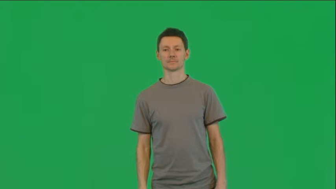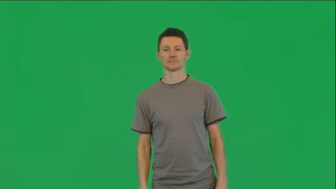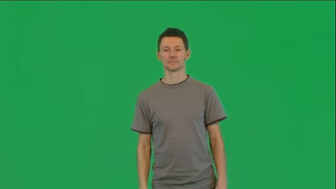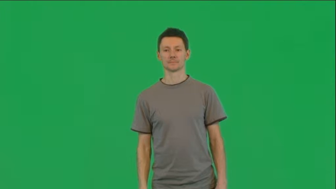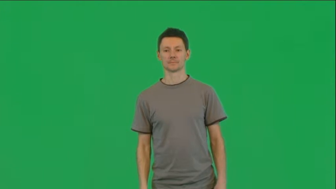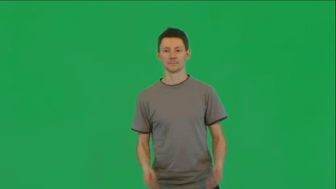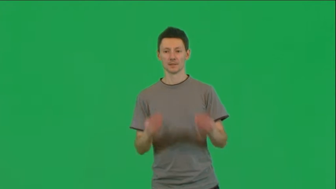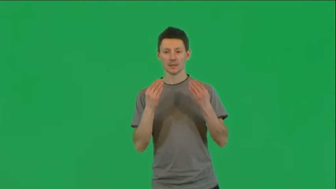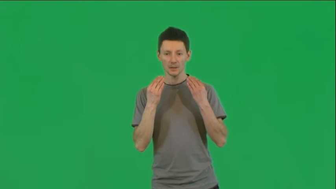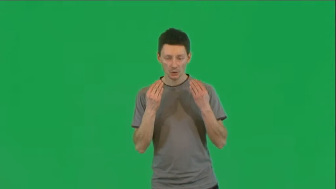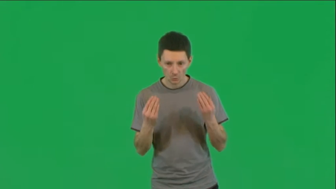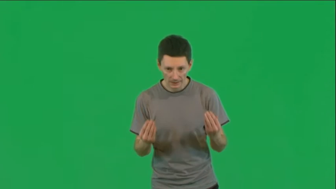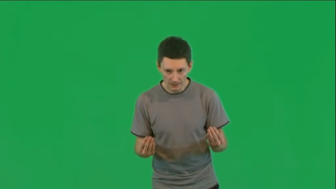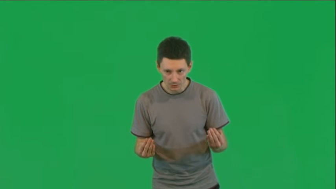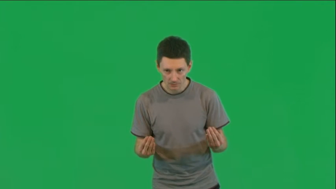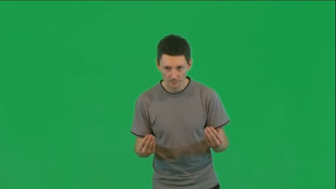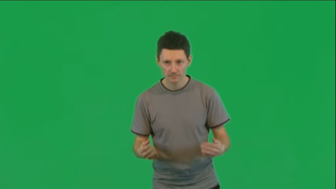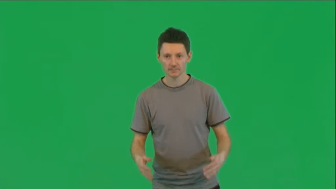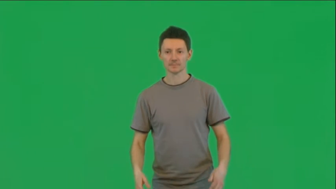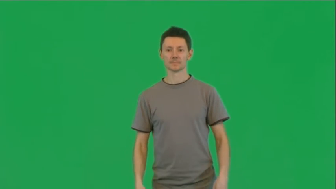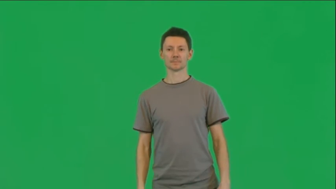kłaniać